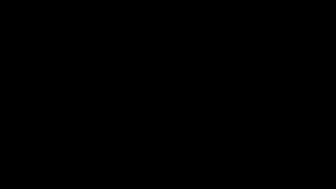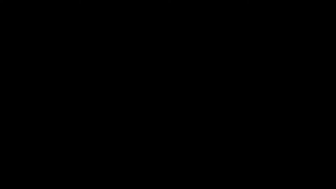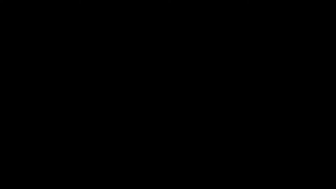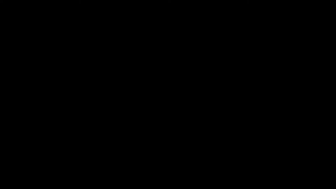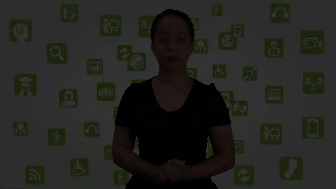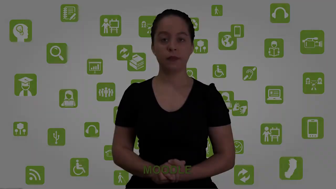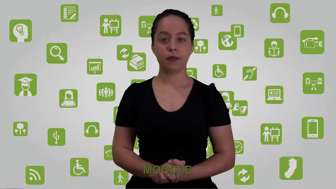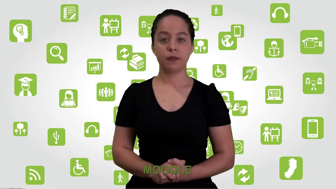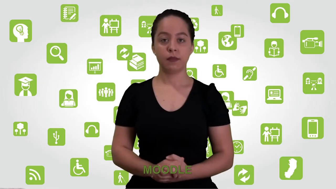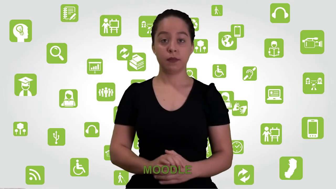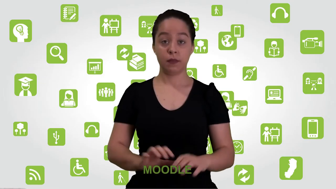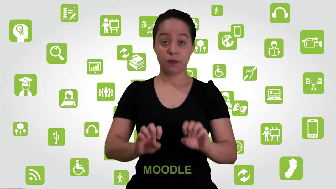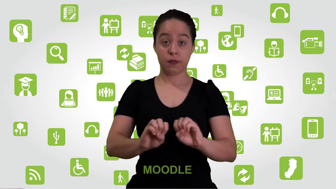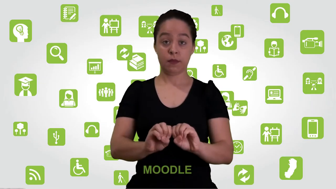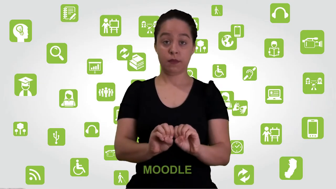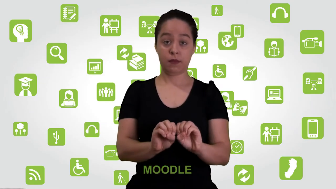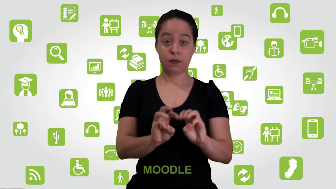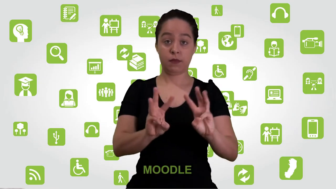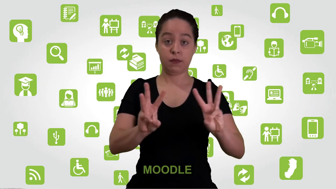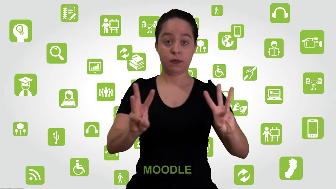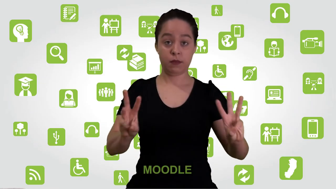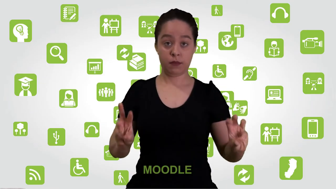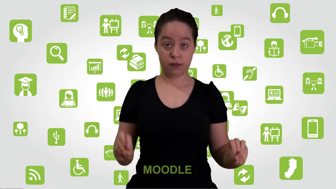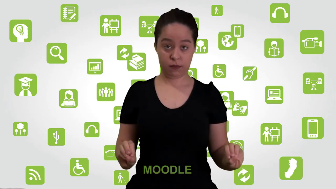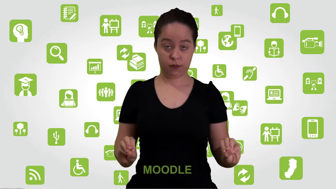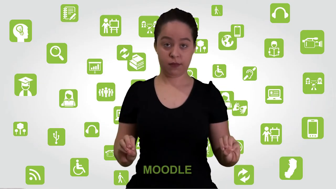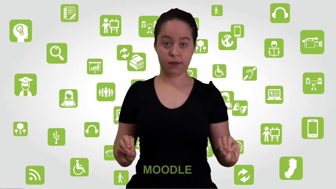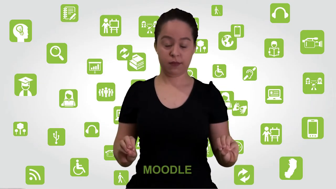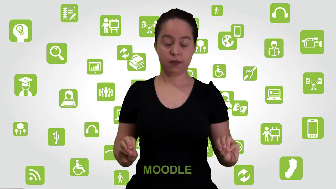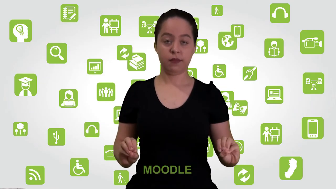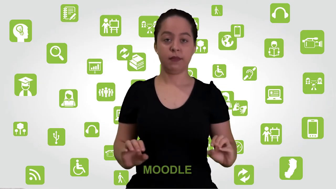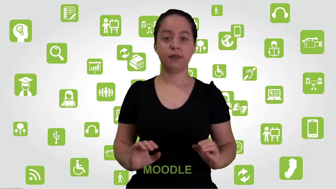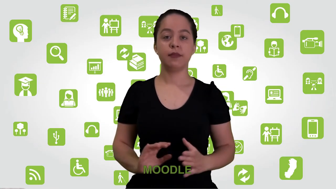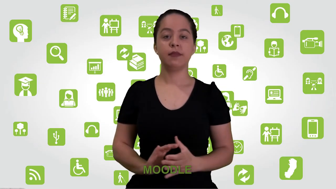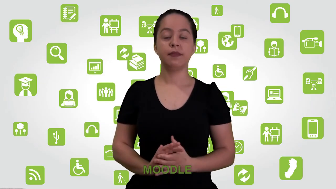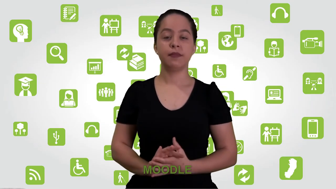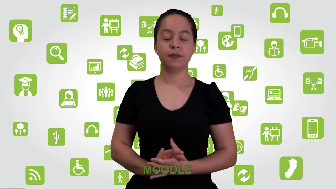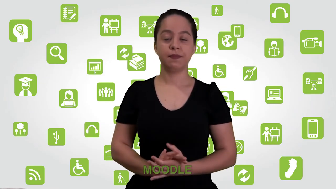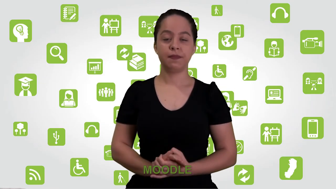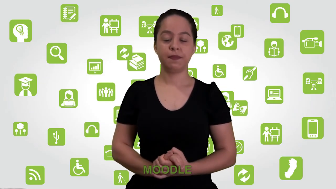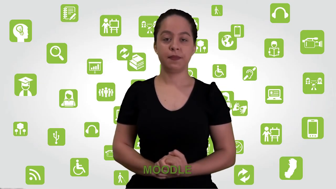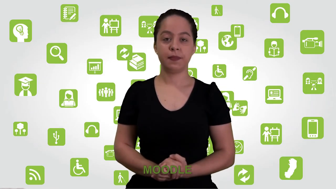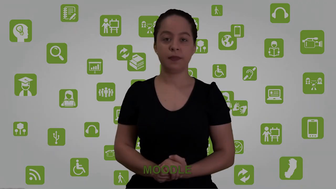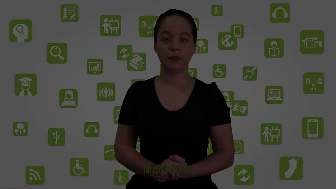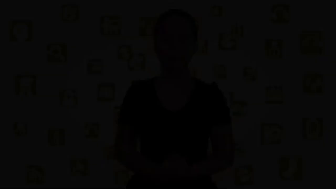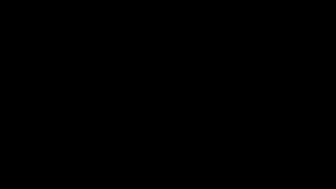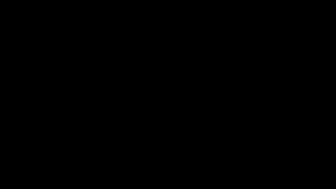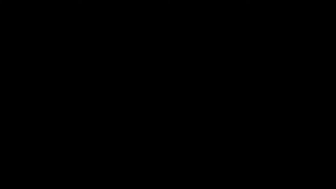Moodle